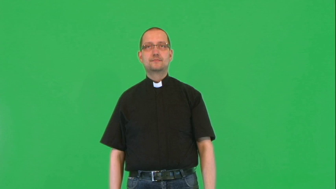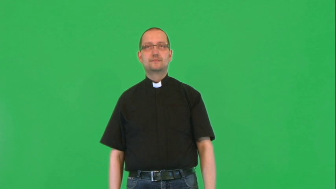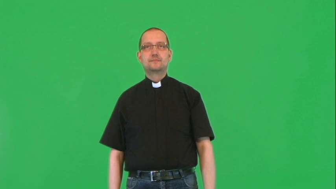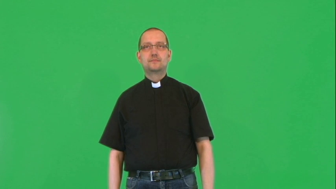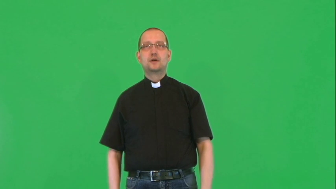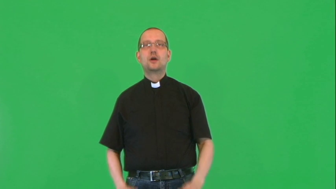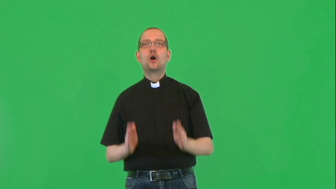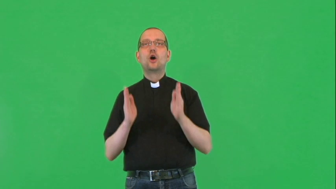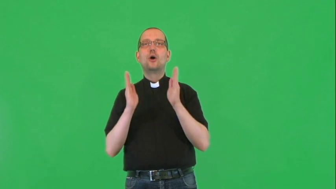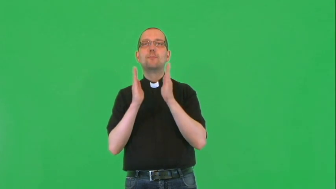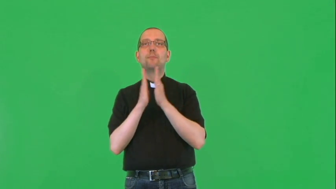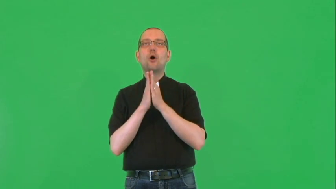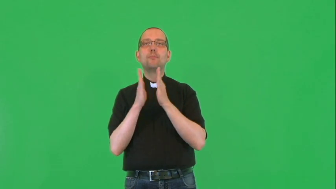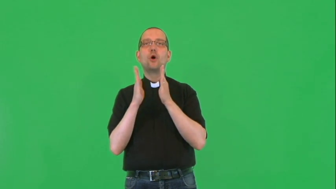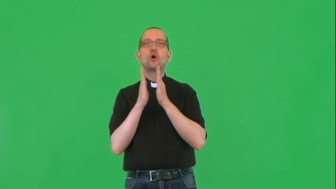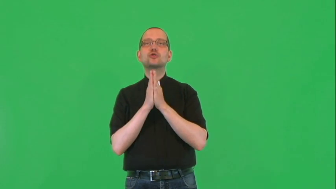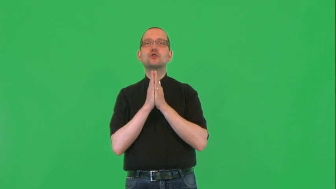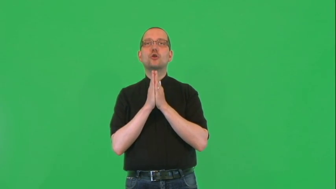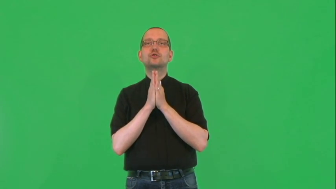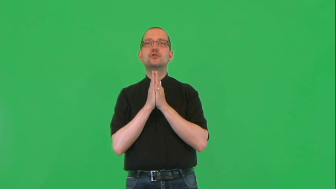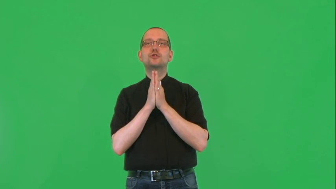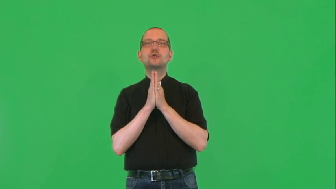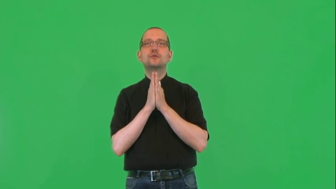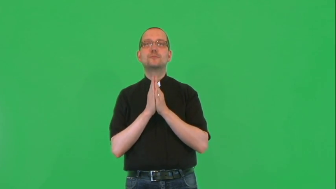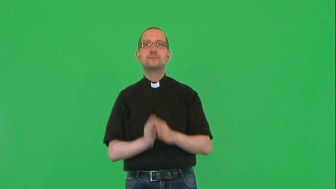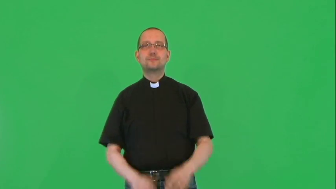pobożność